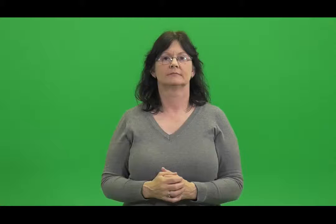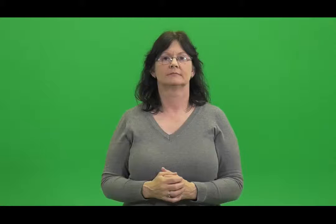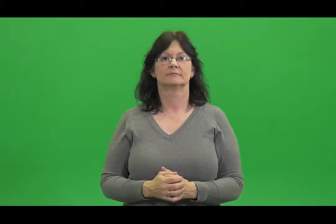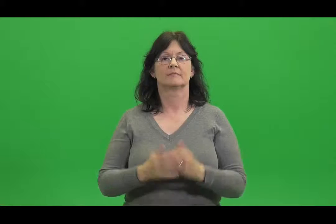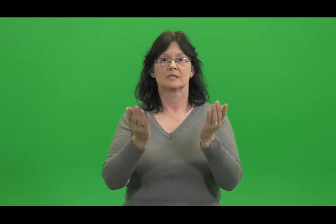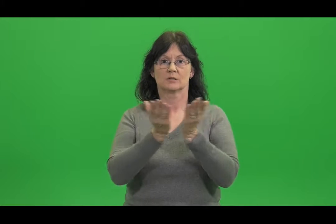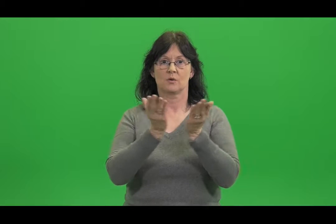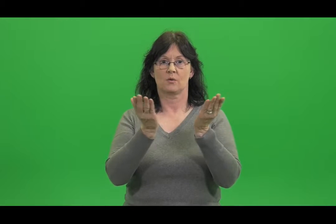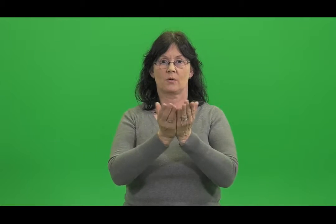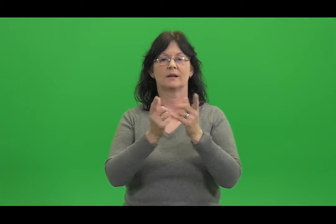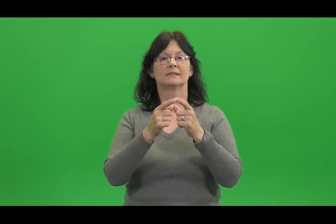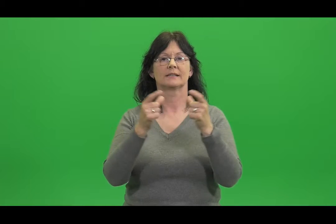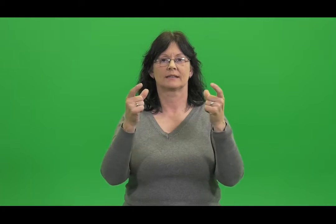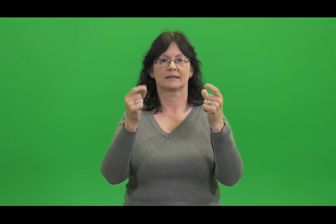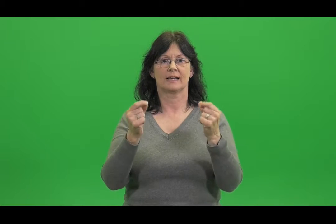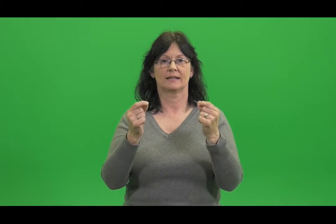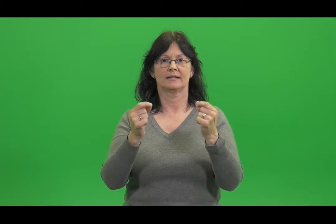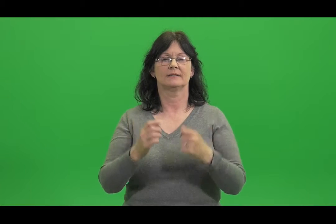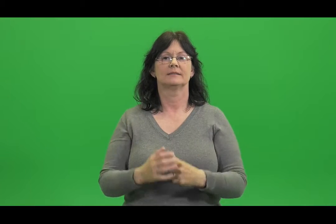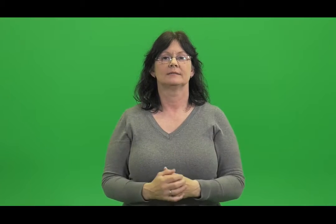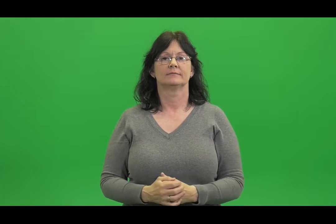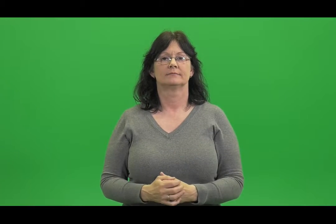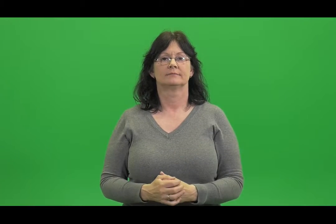Skólaskírteini